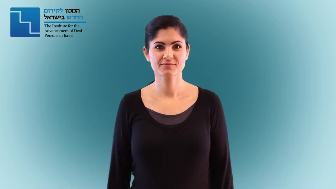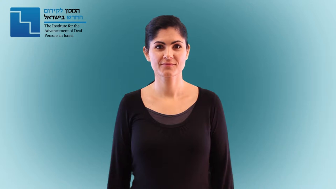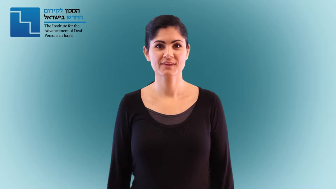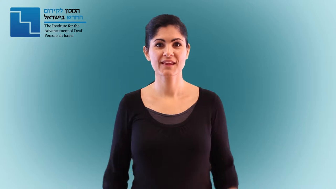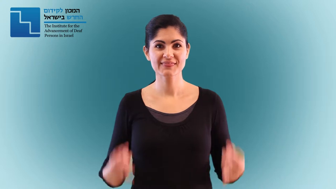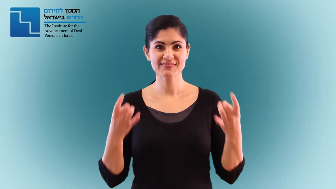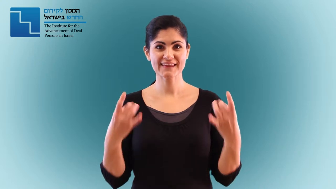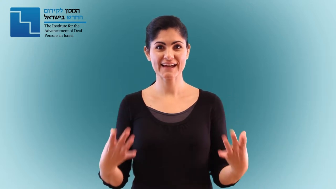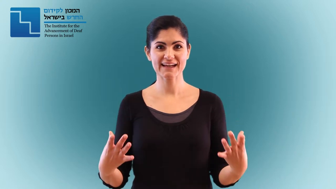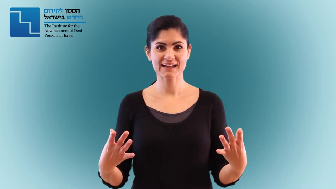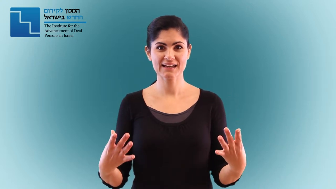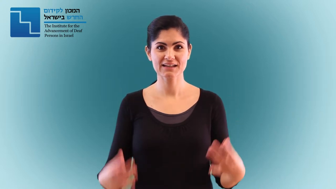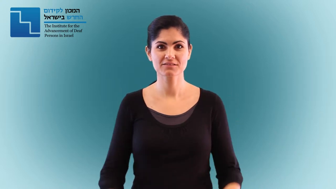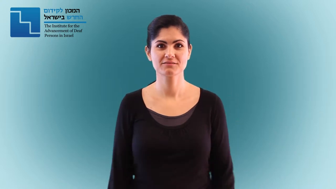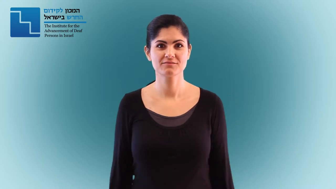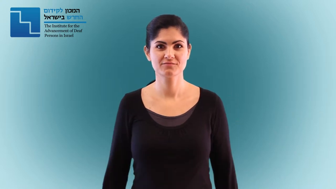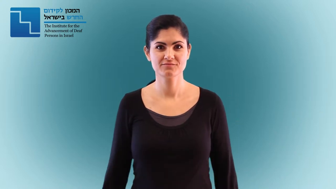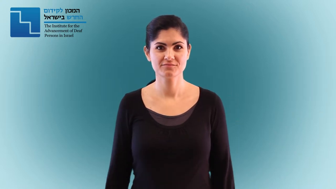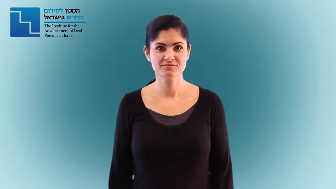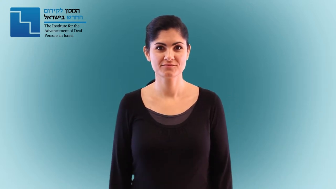טרי